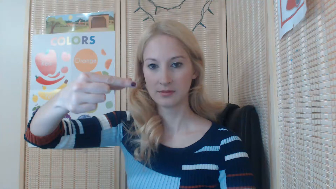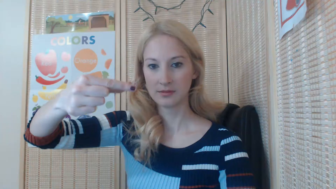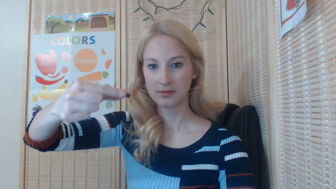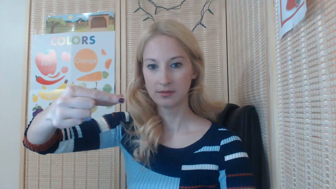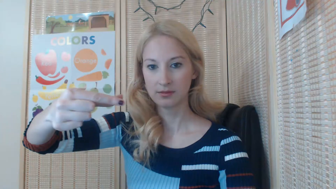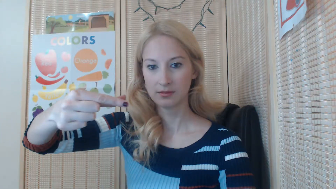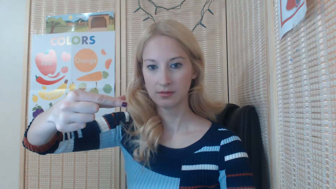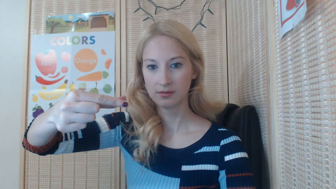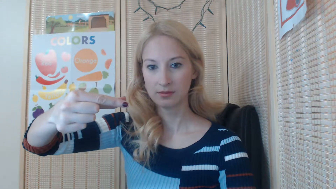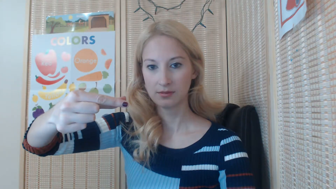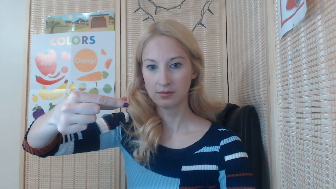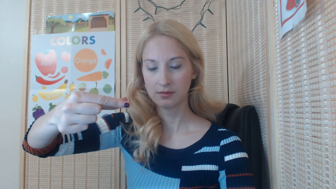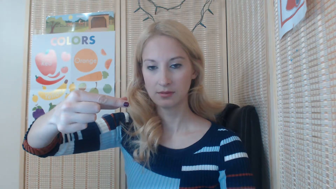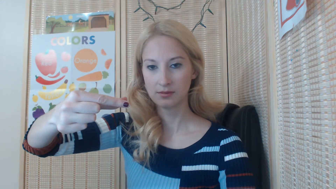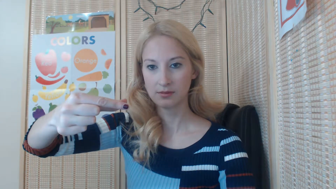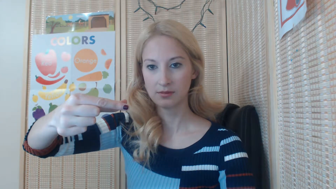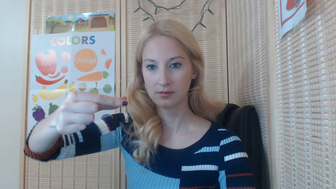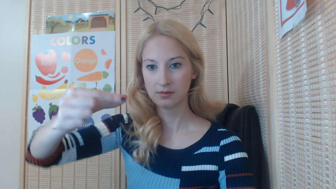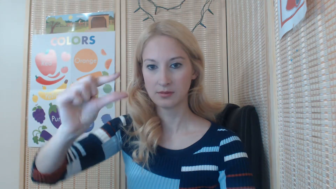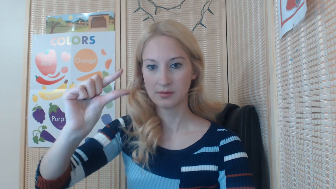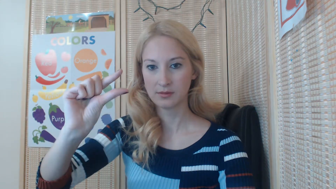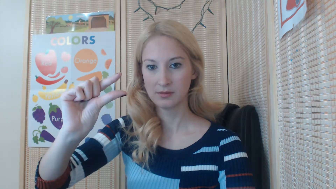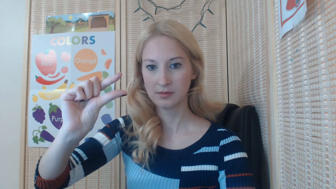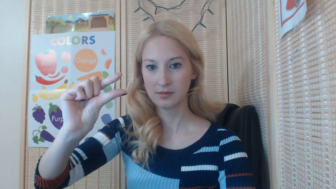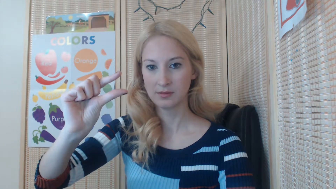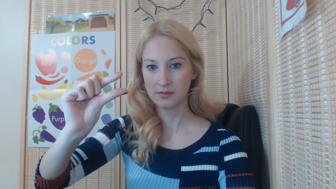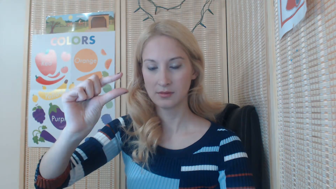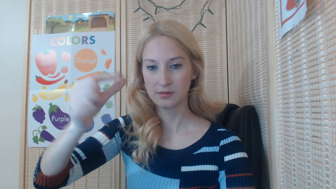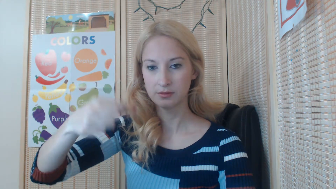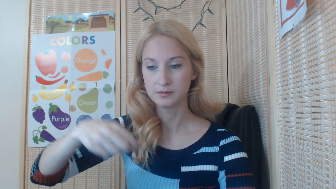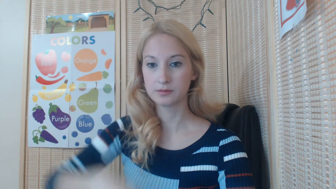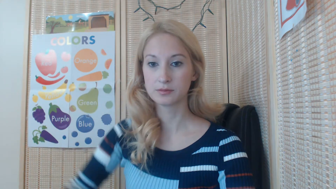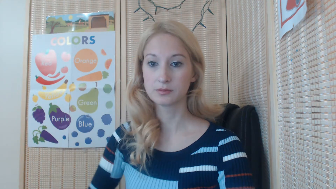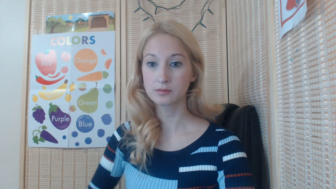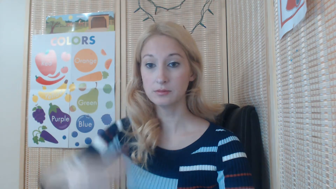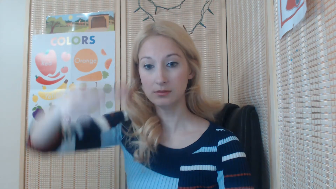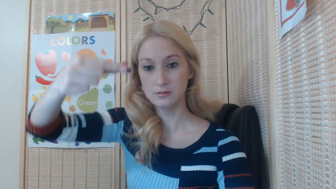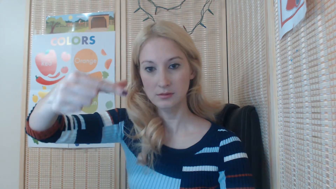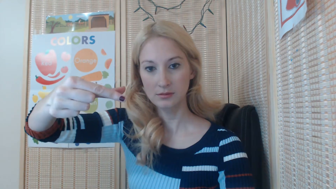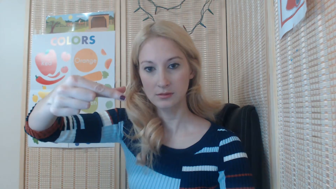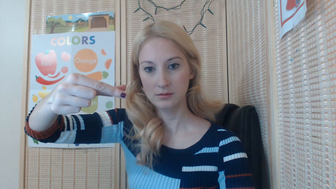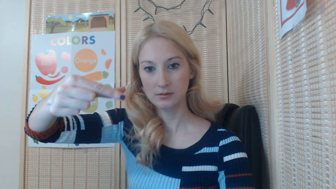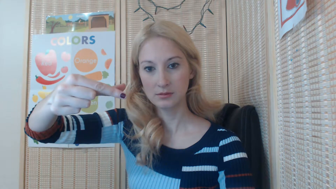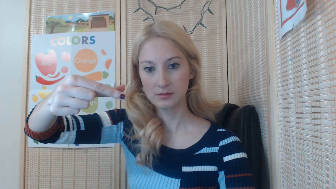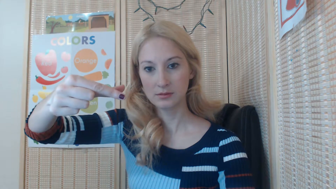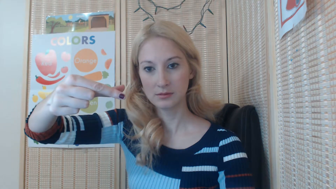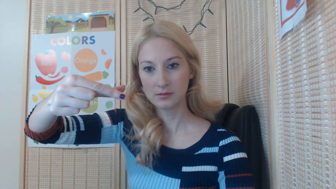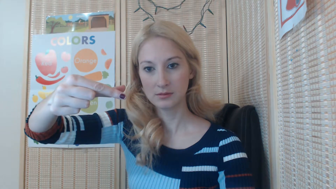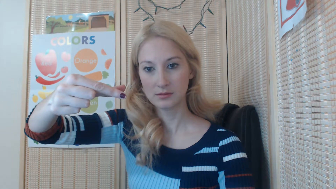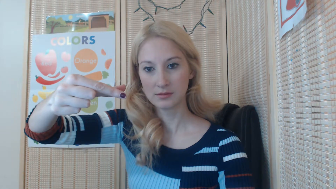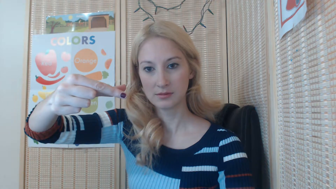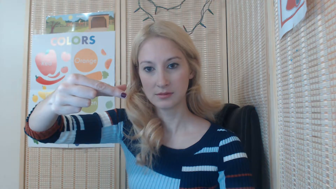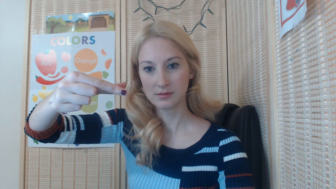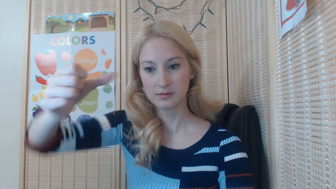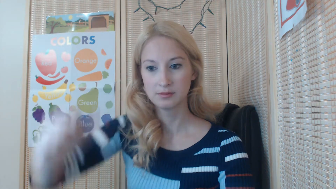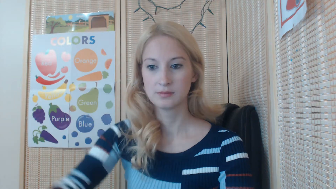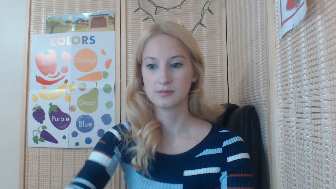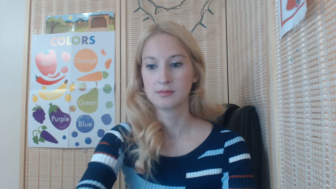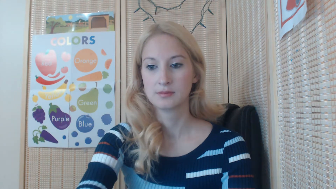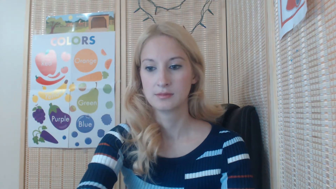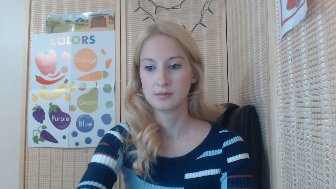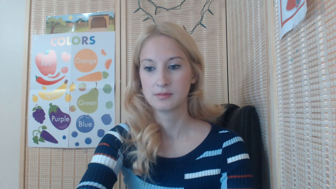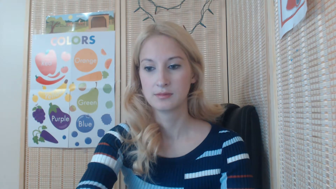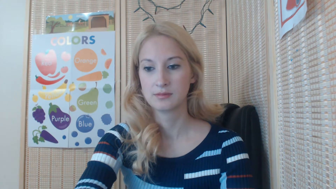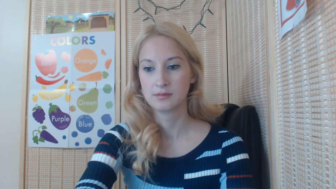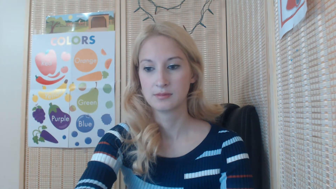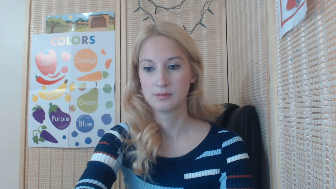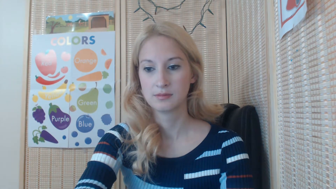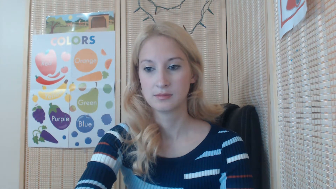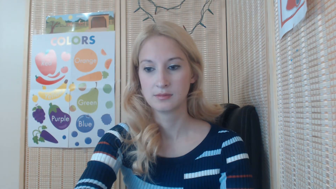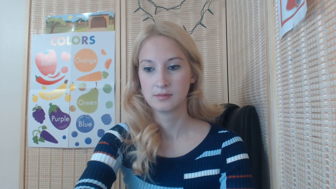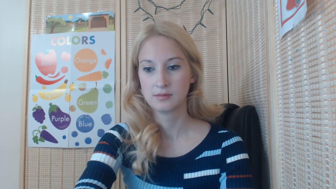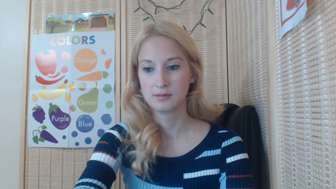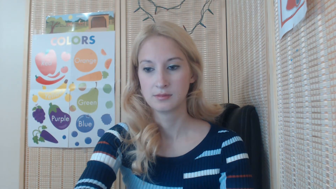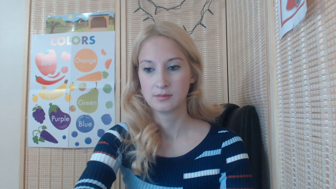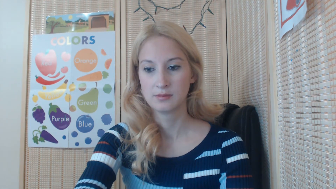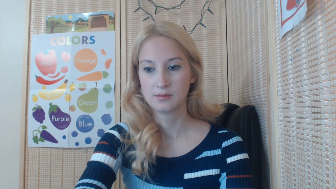G